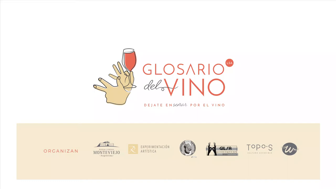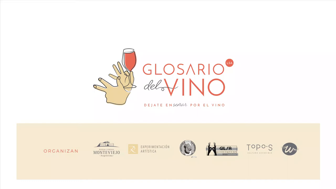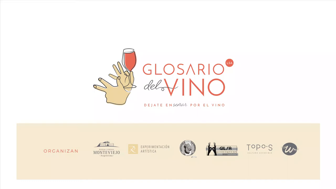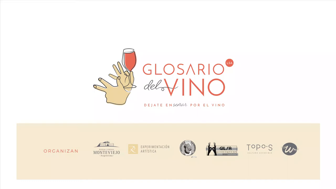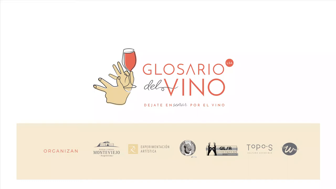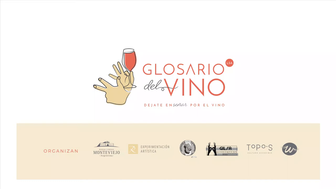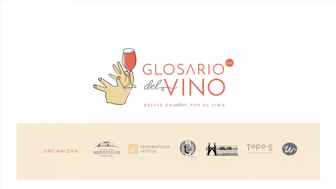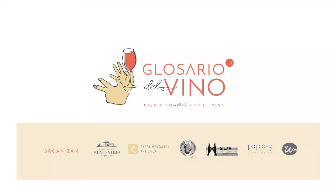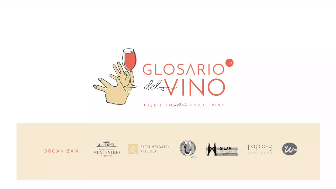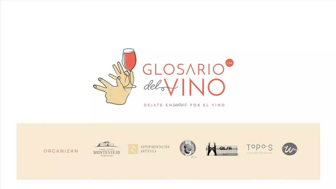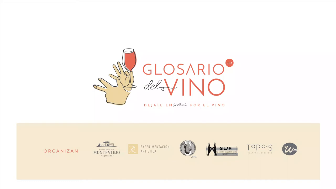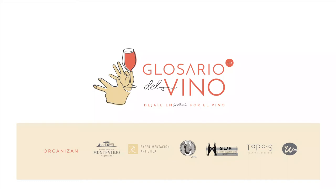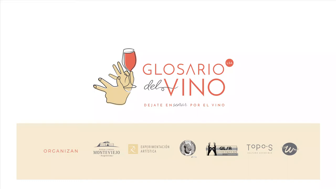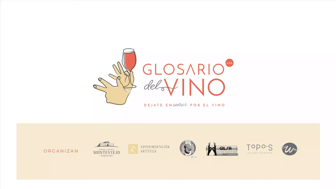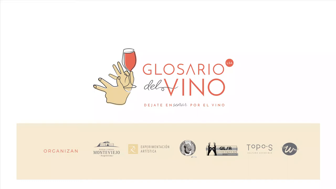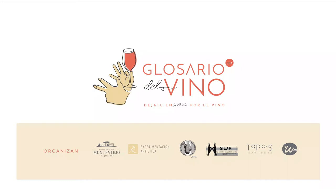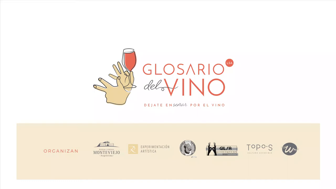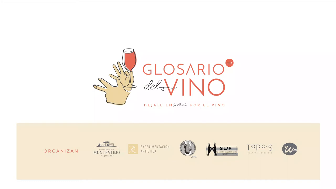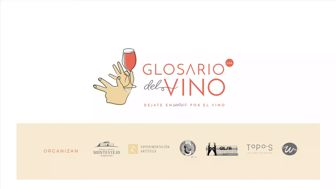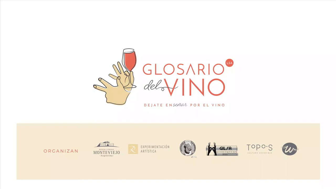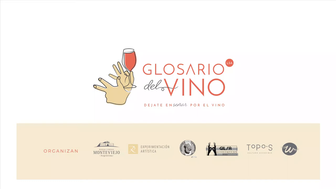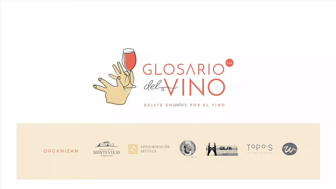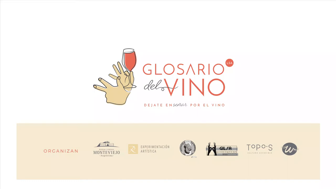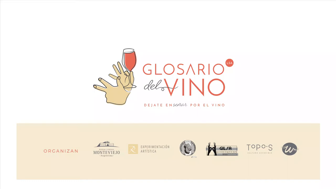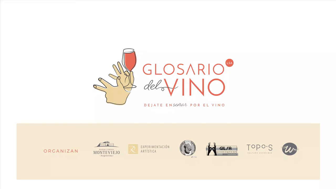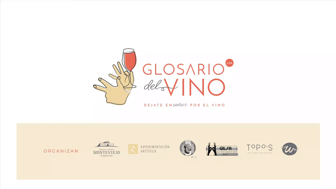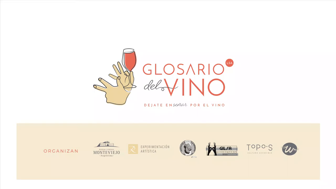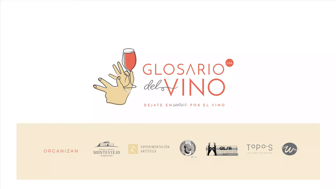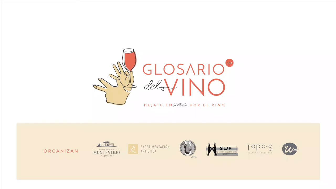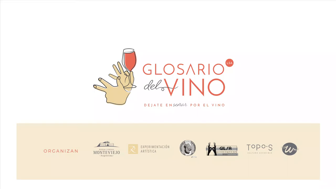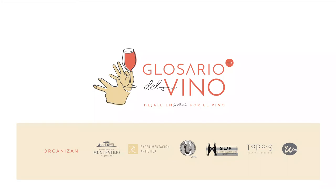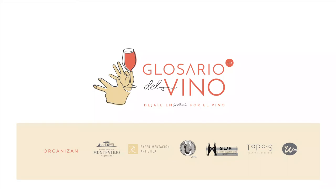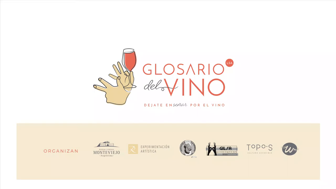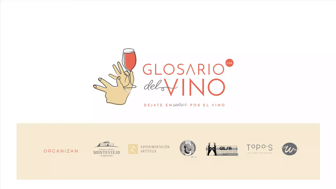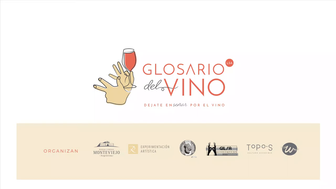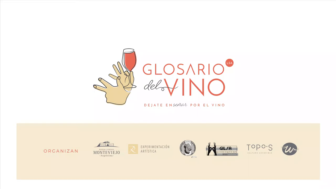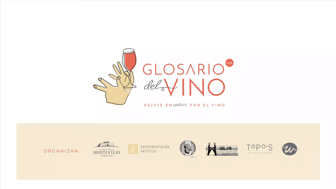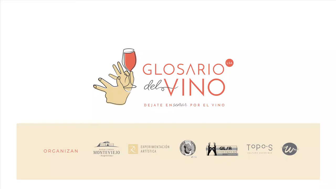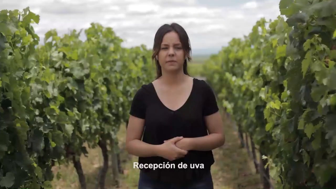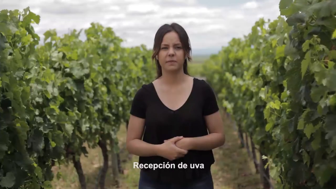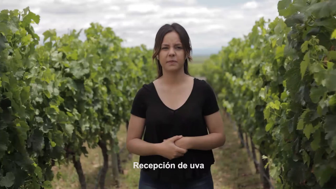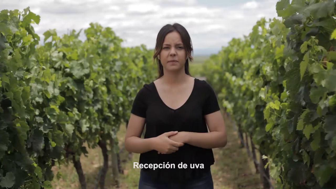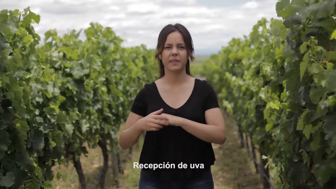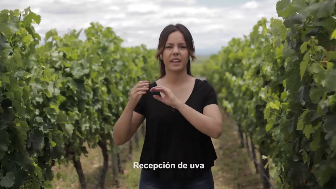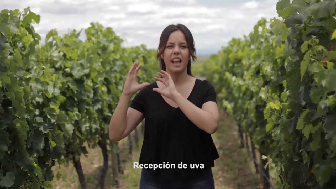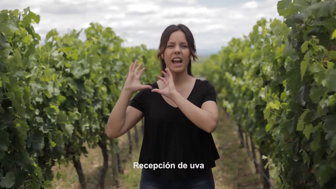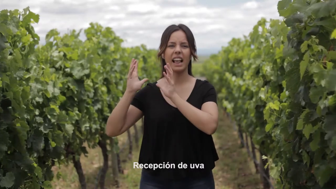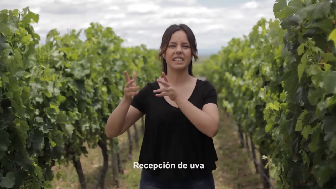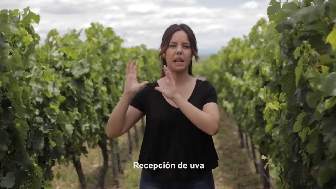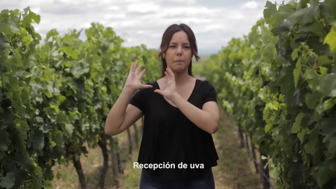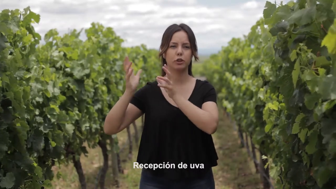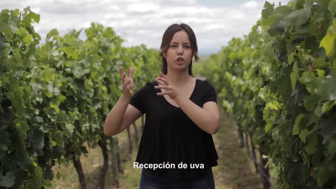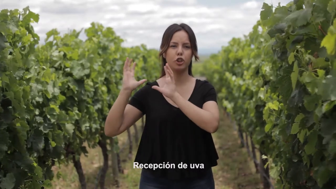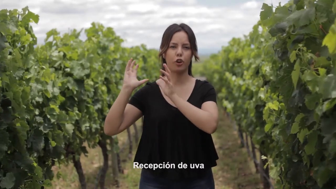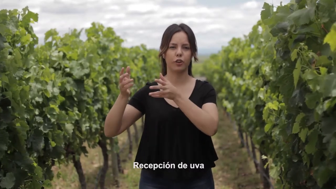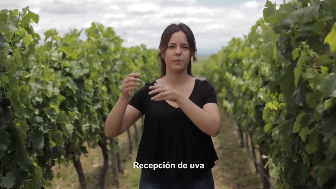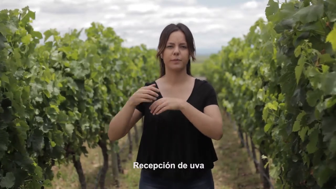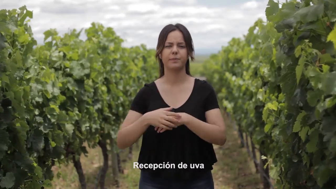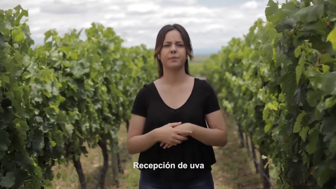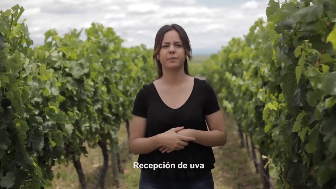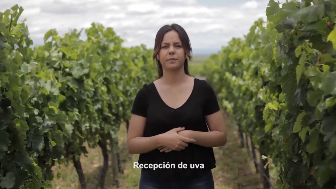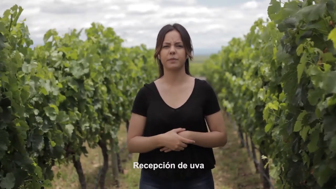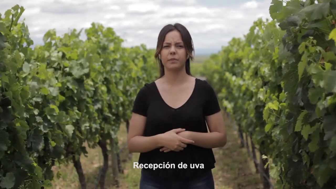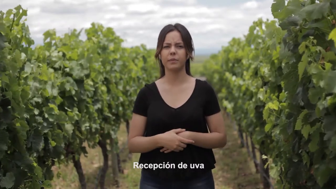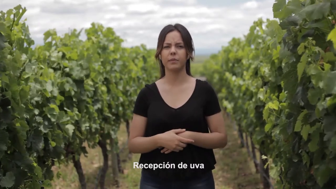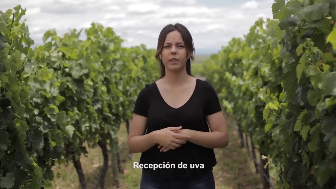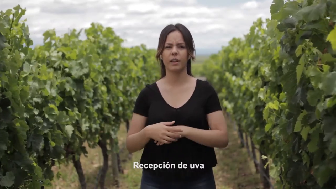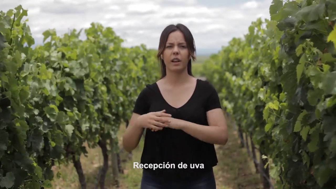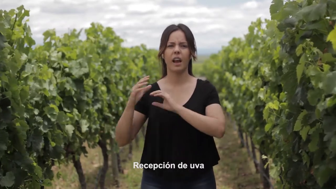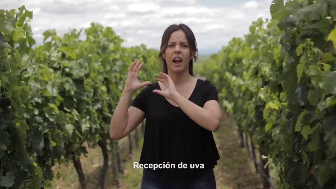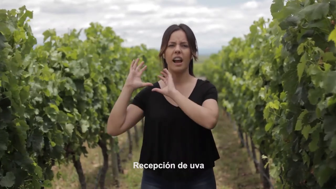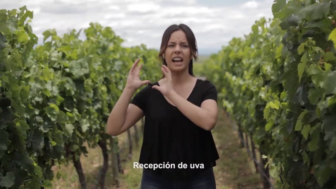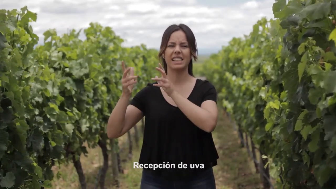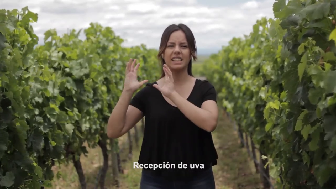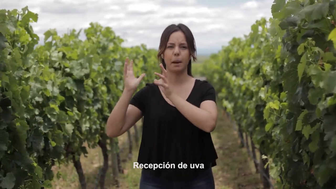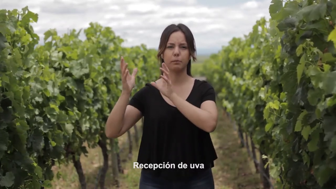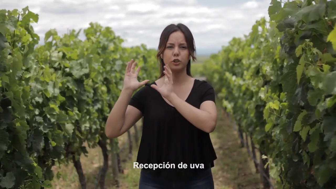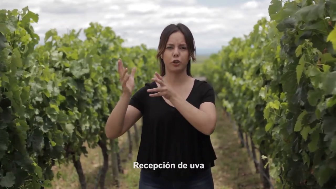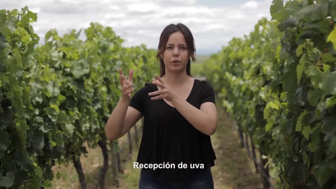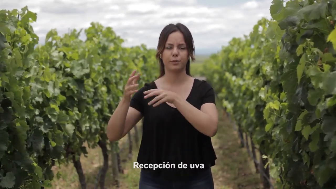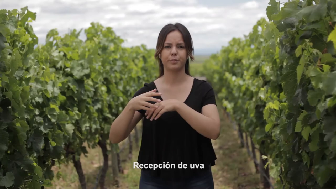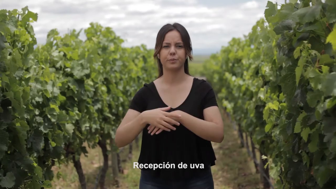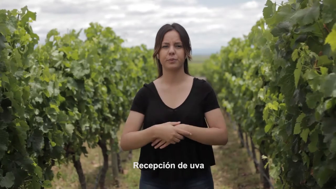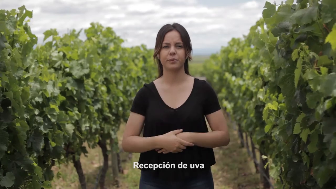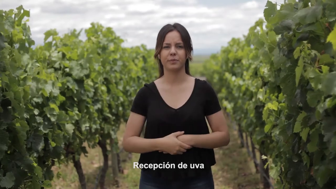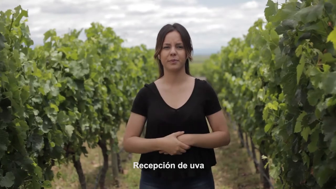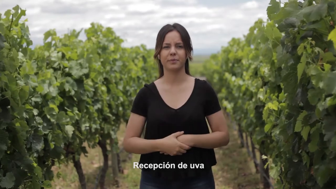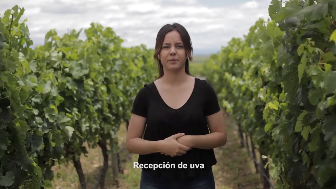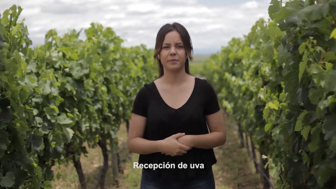Recepción de uva